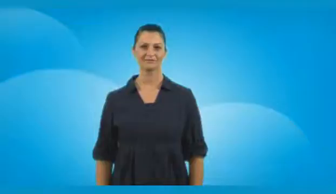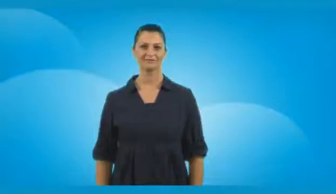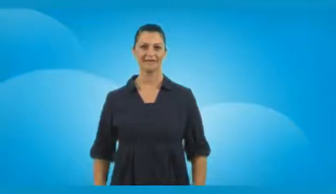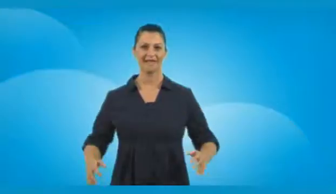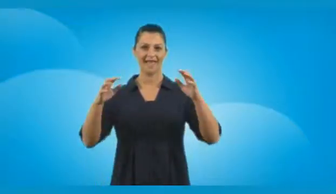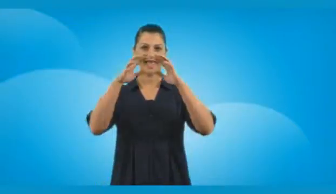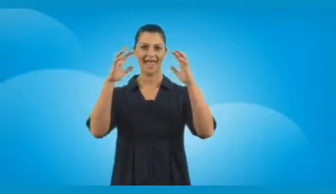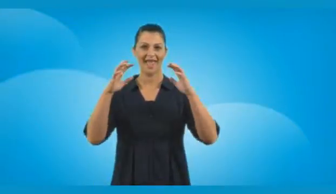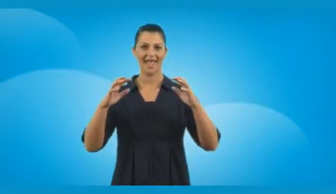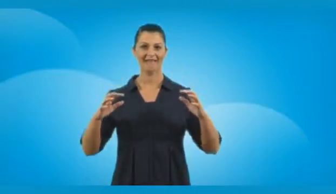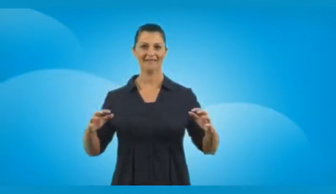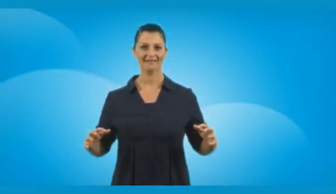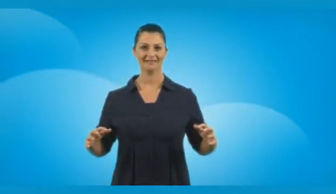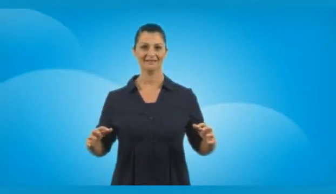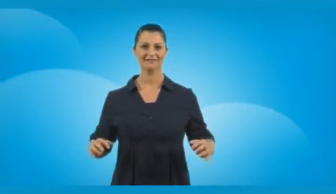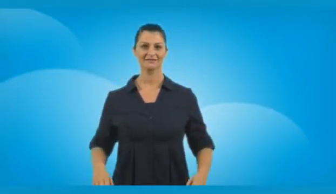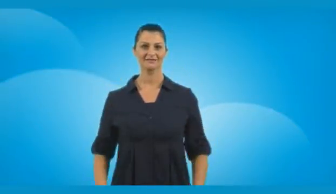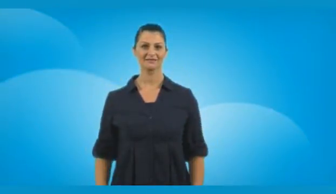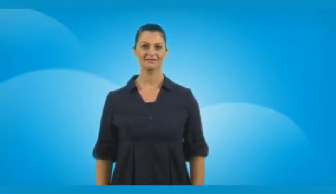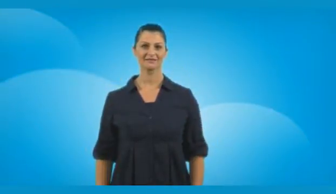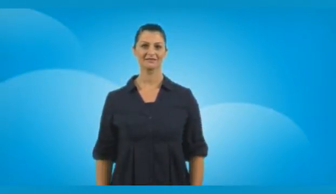Hegy